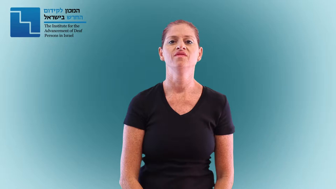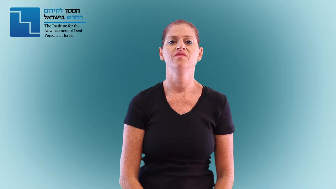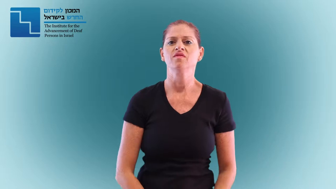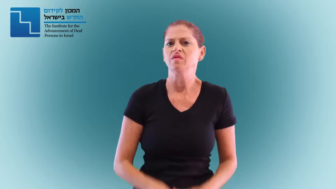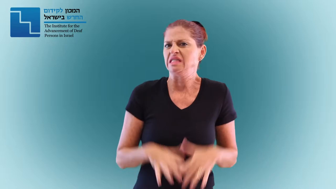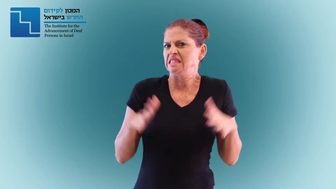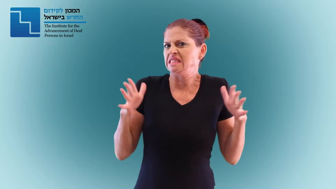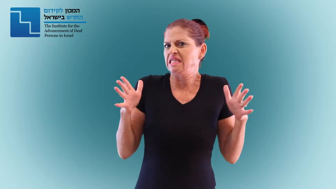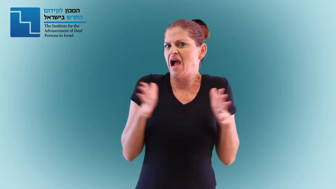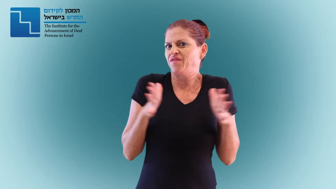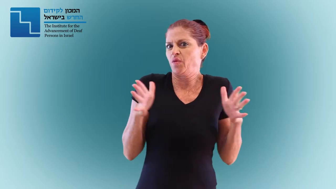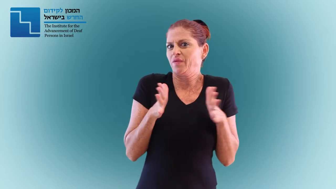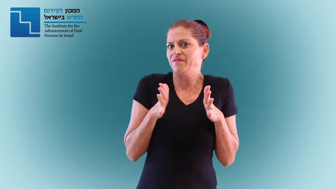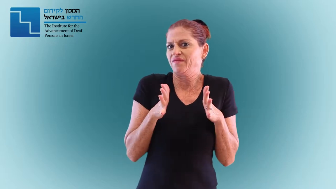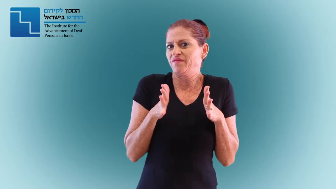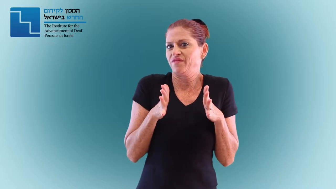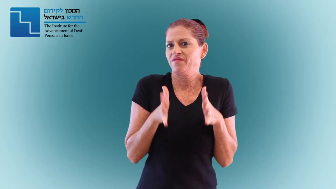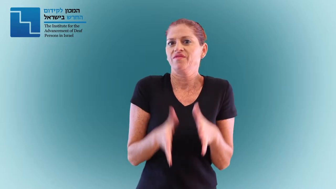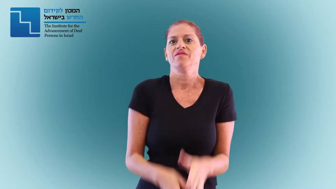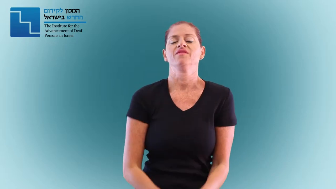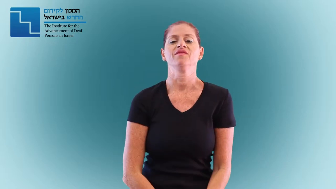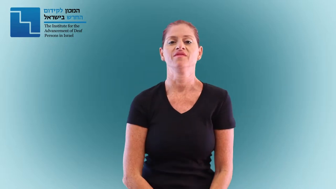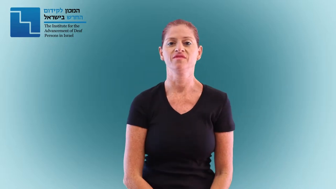צפוף